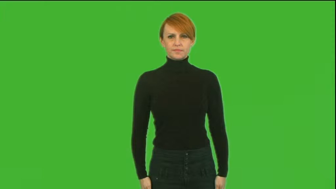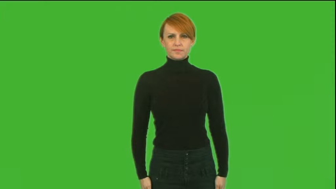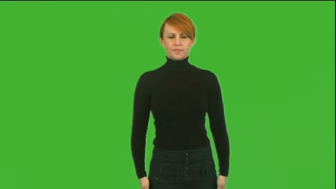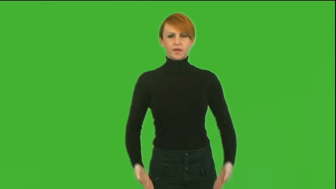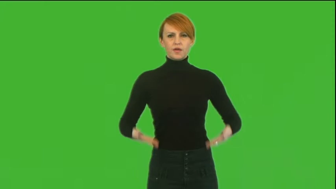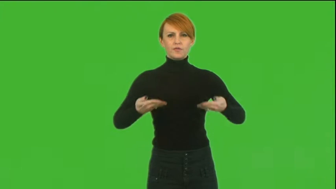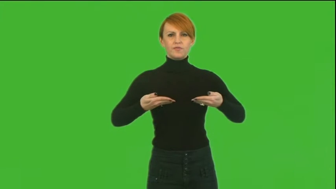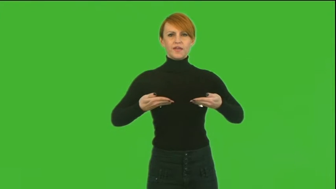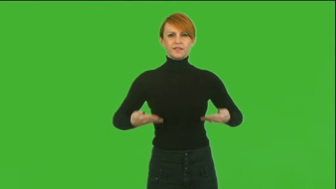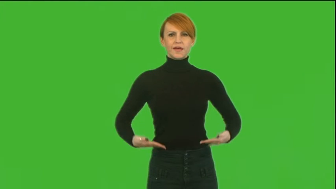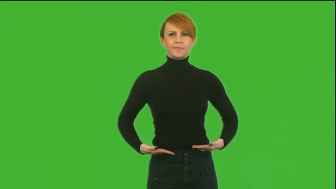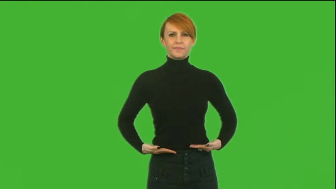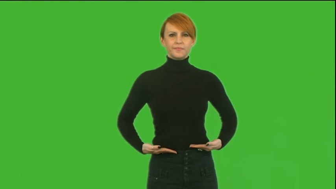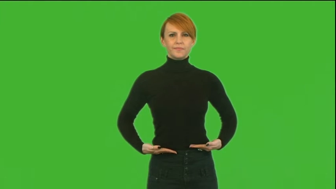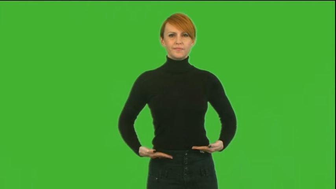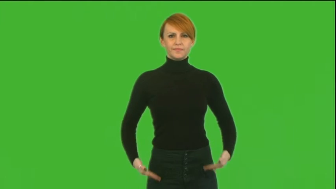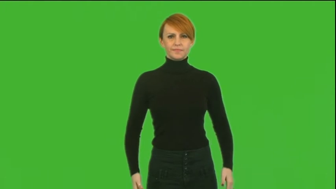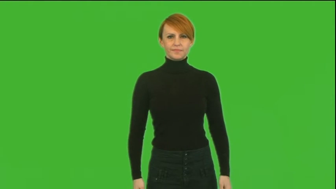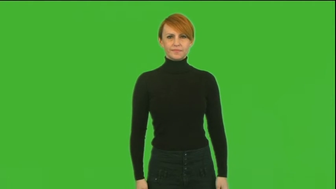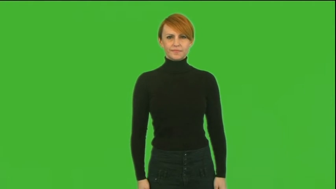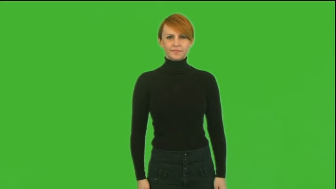Wietnam